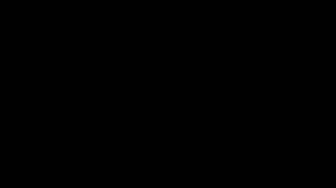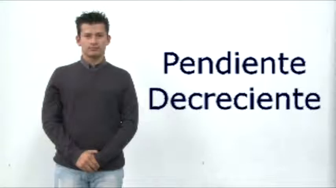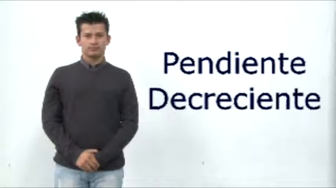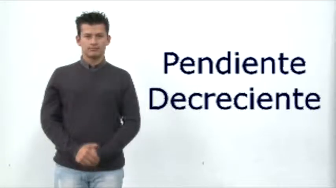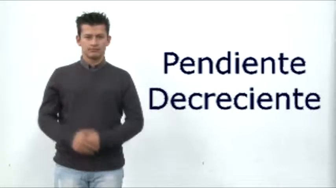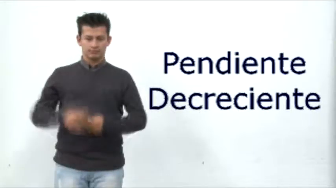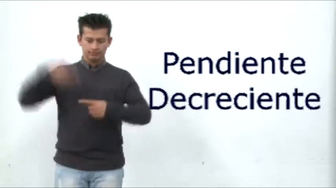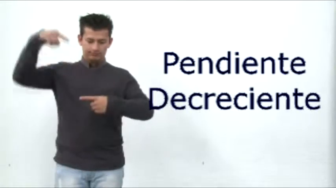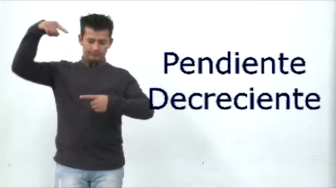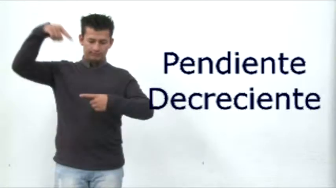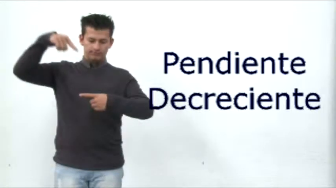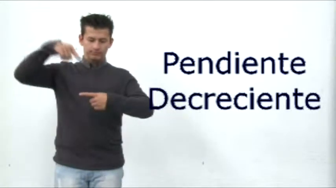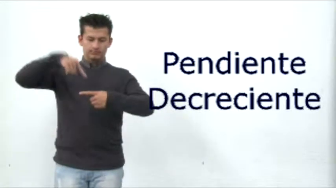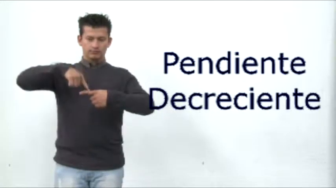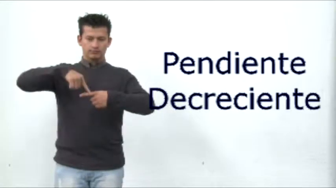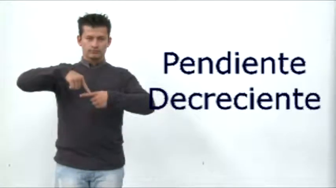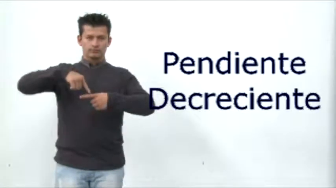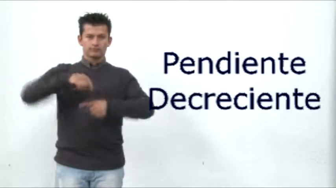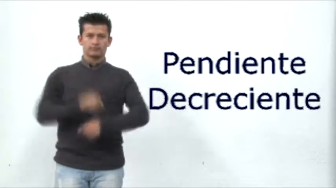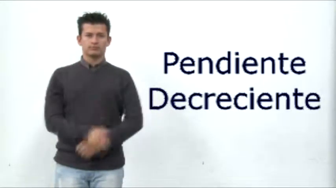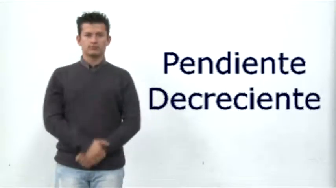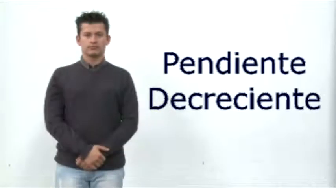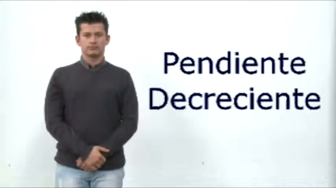Pendiente Decreciente